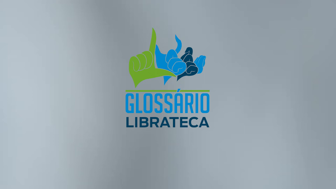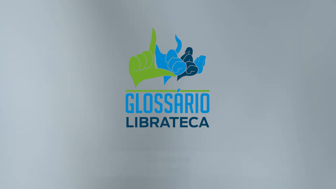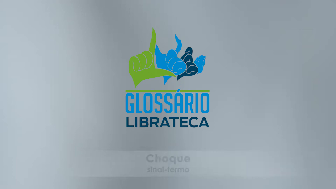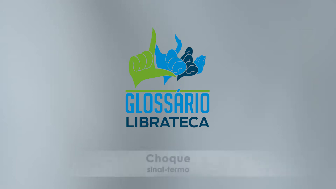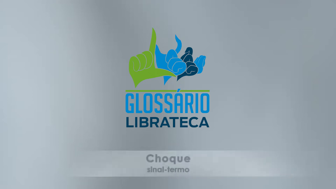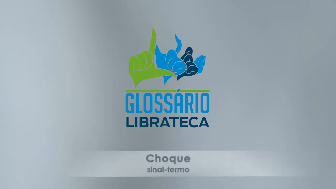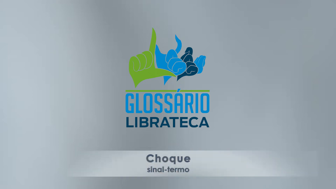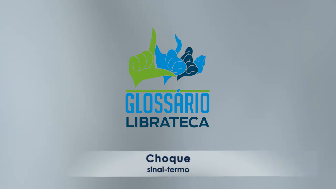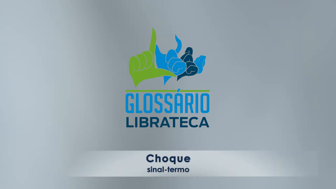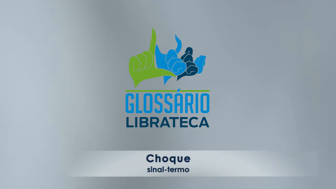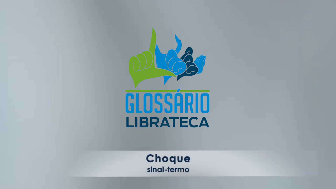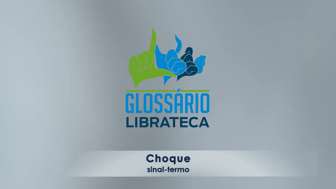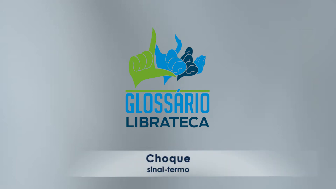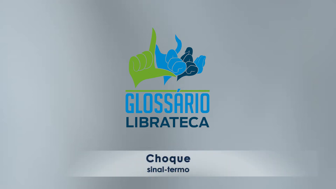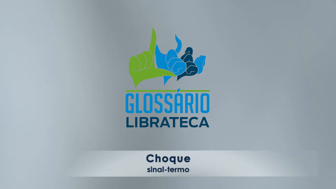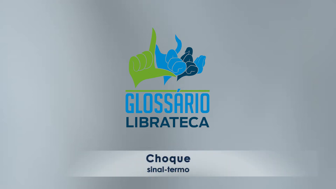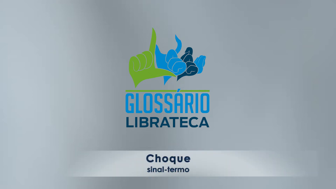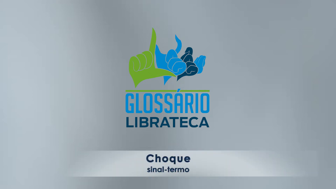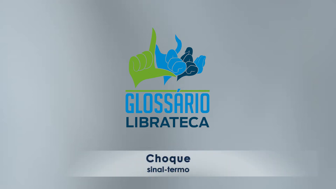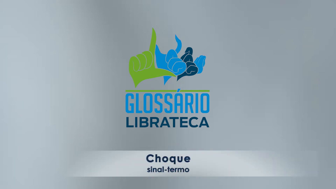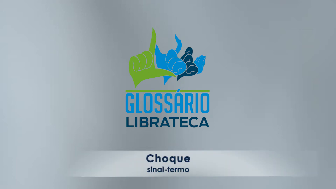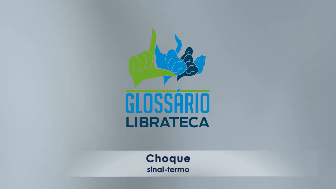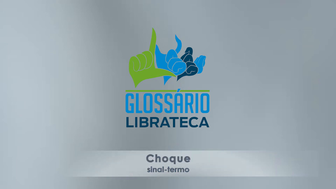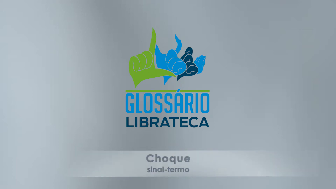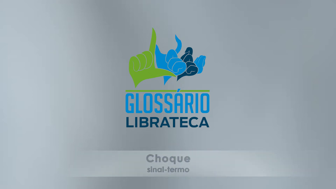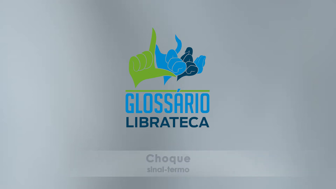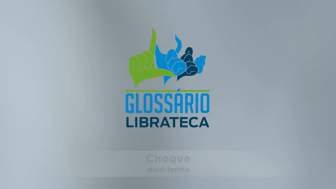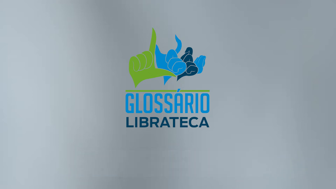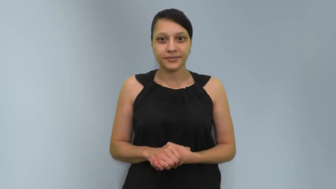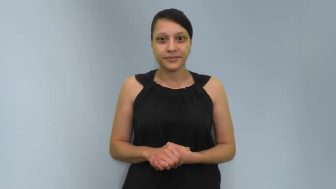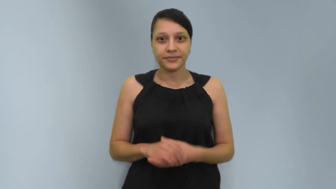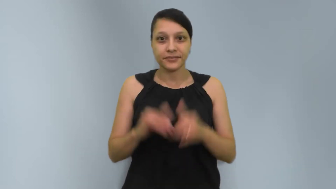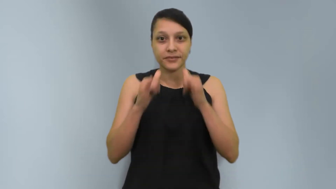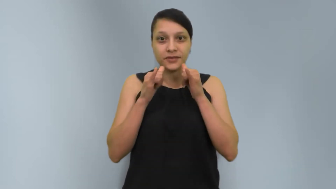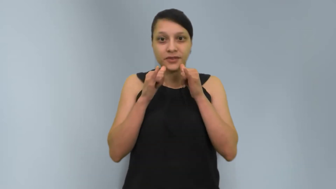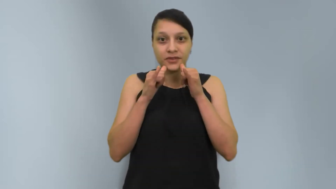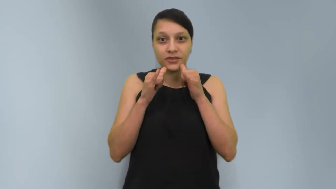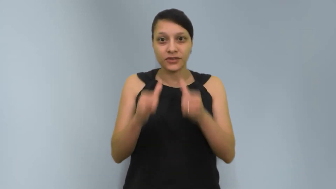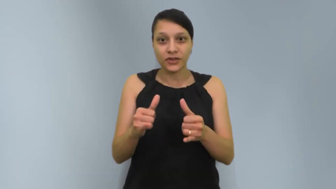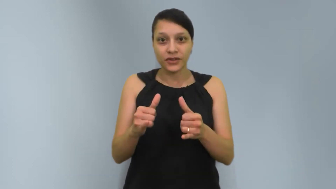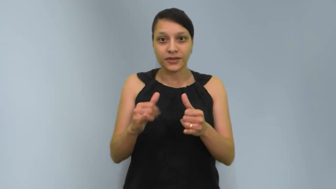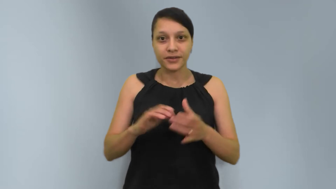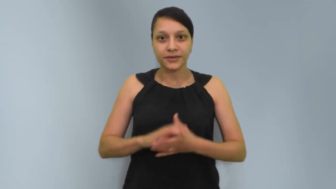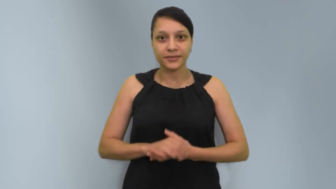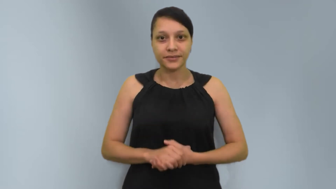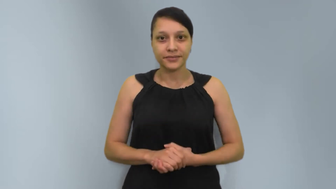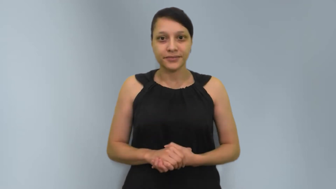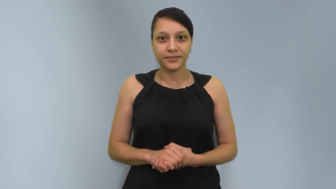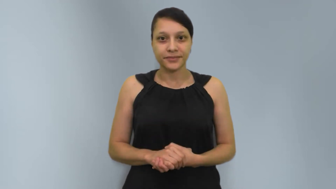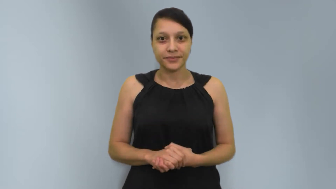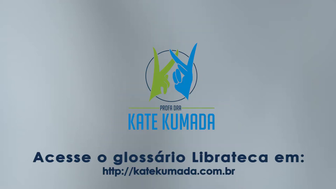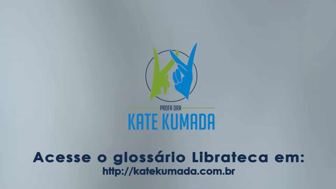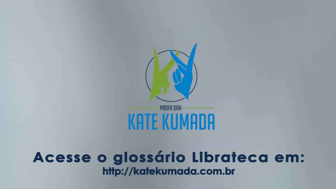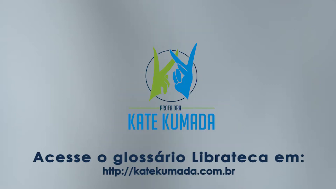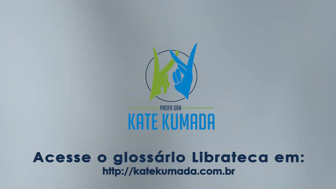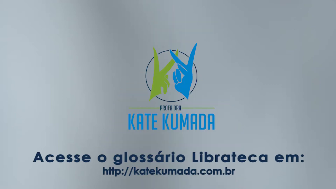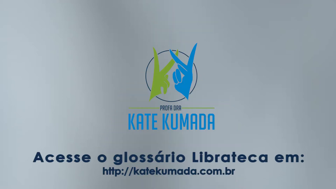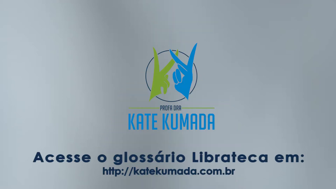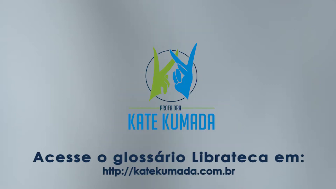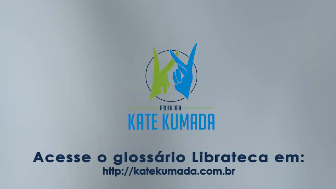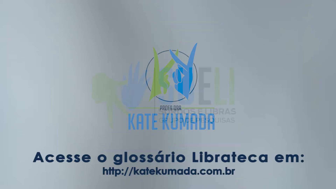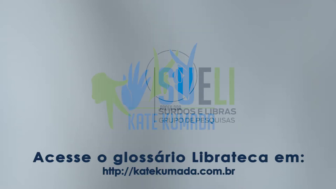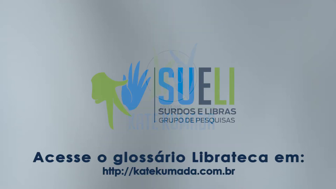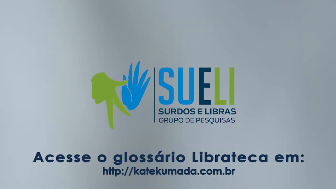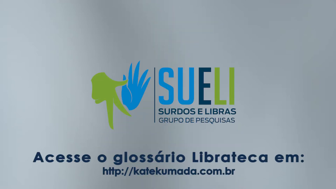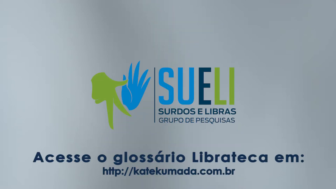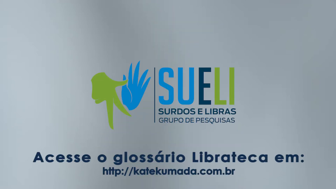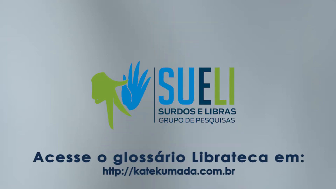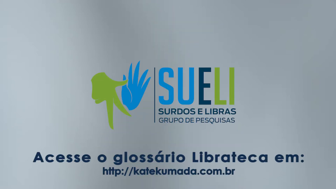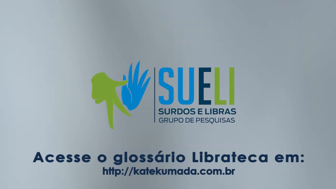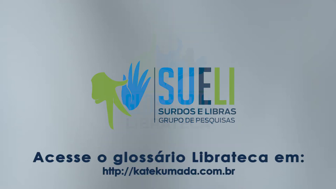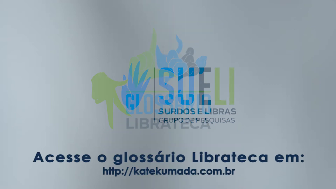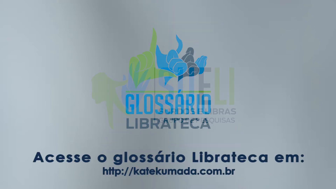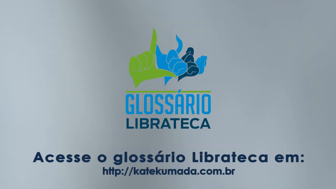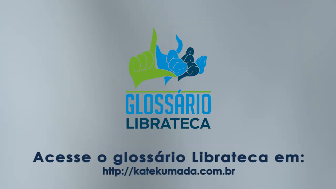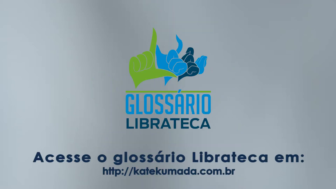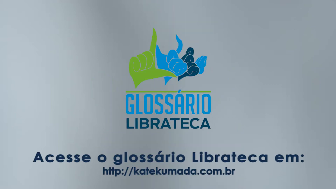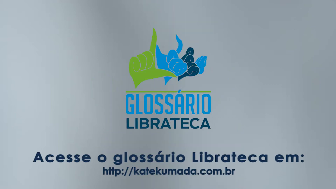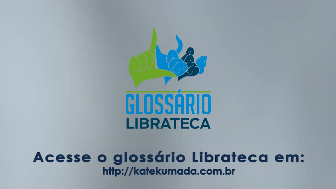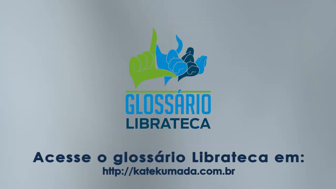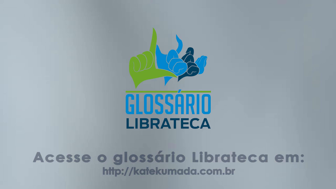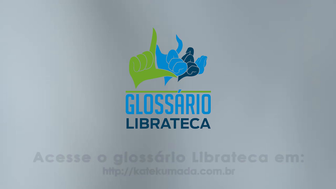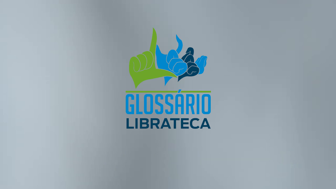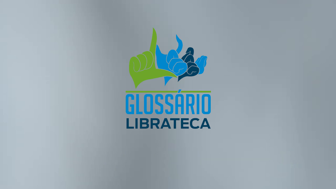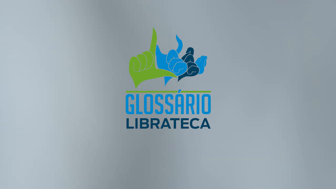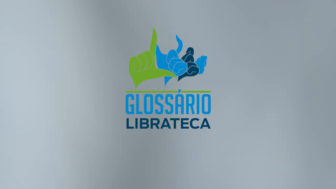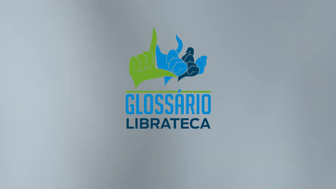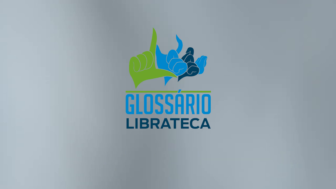Choque